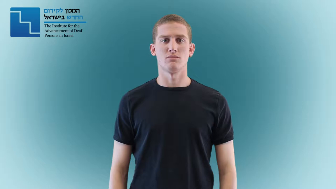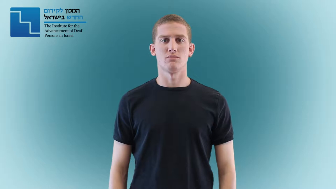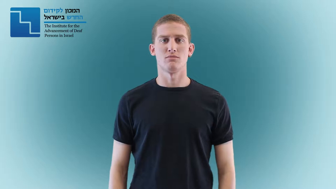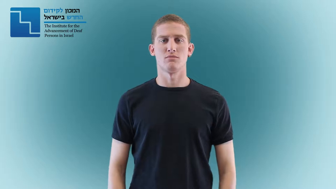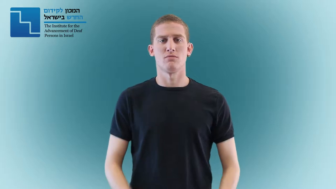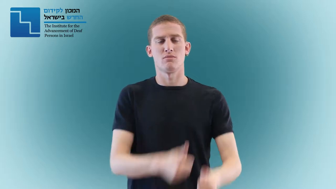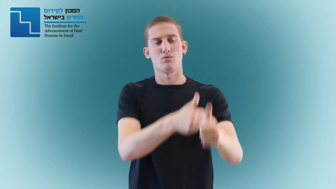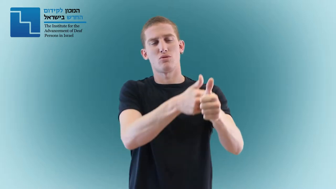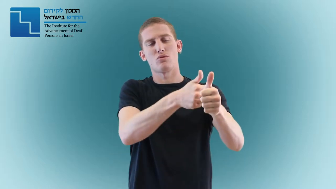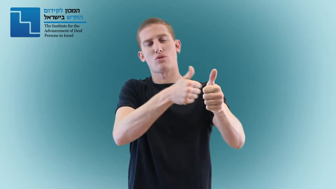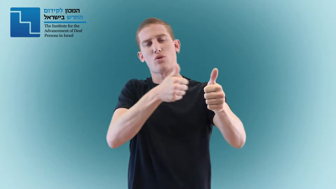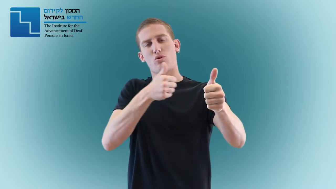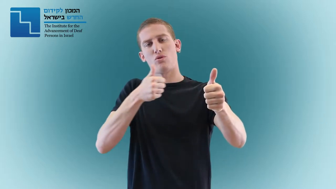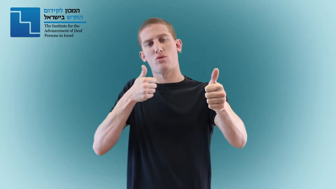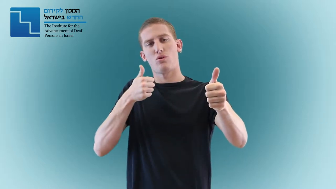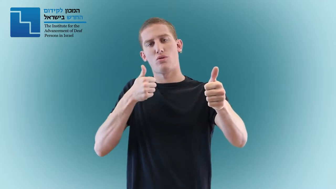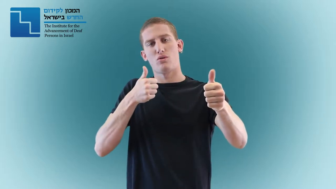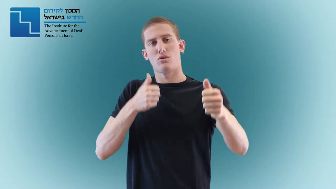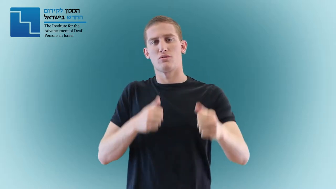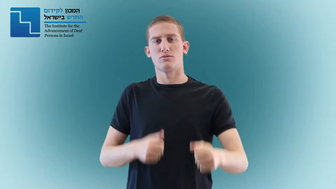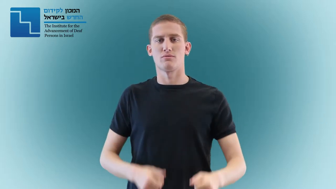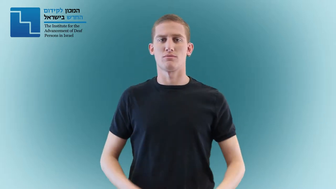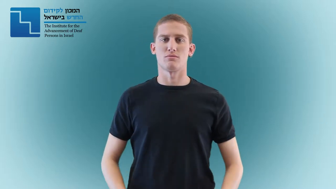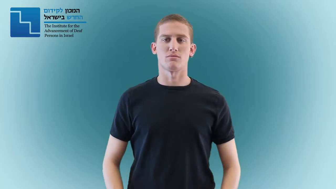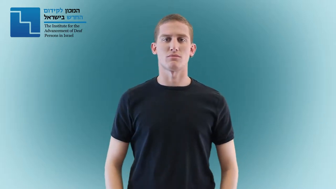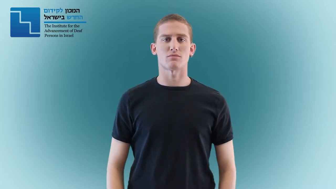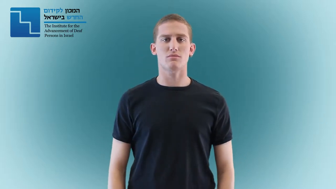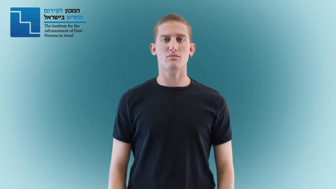תור